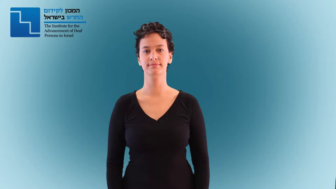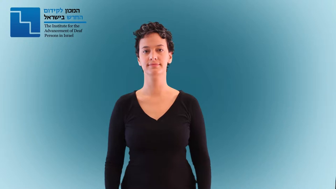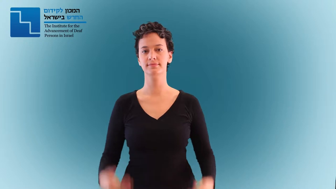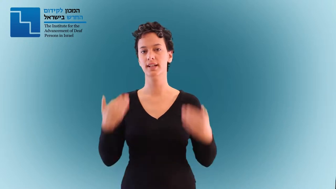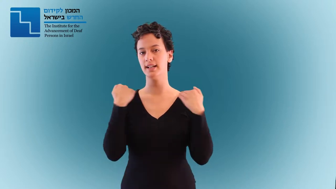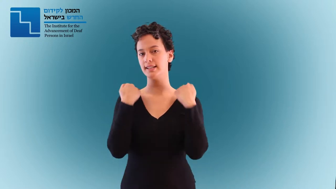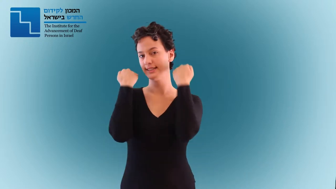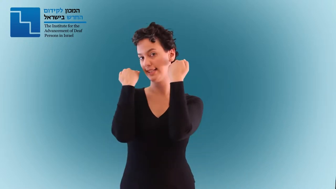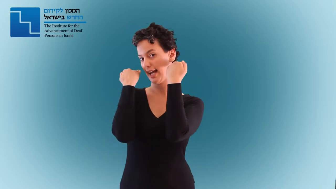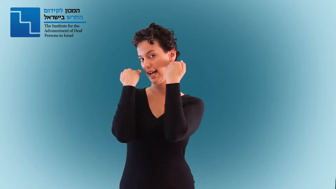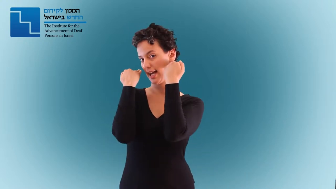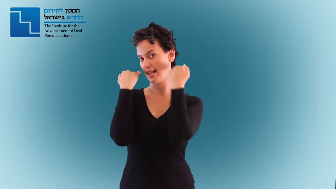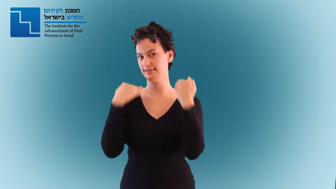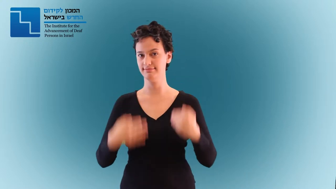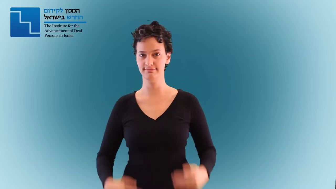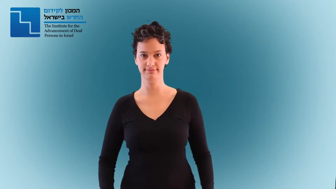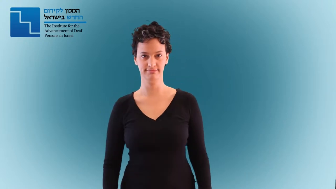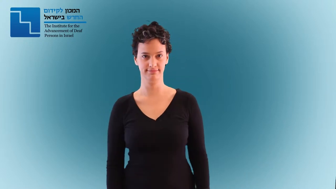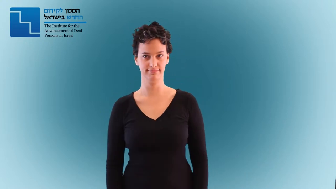לקצר